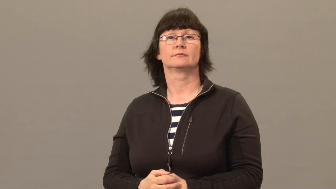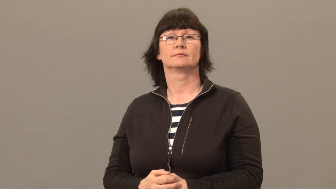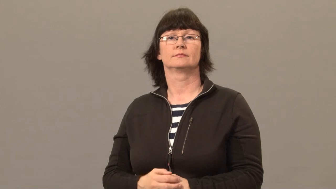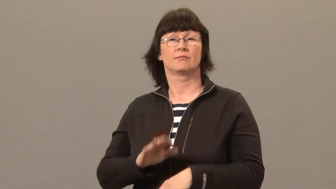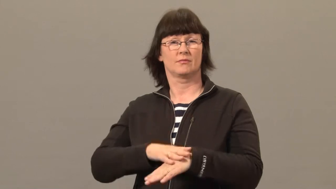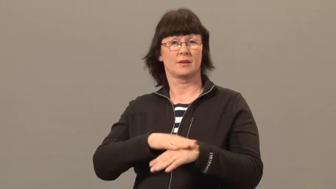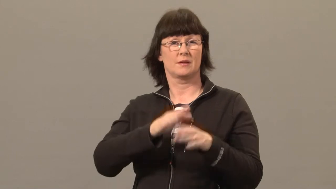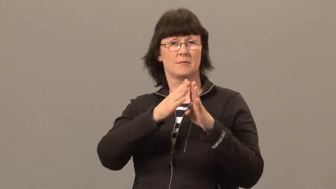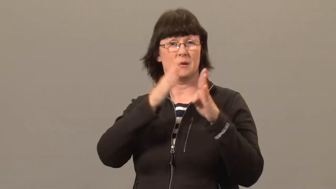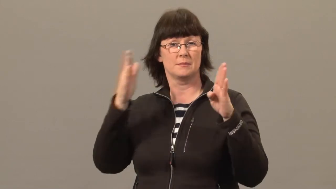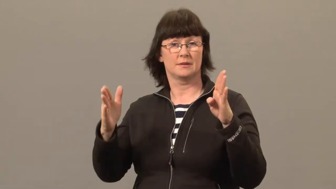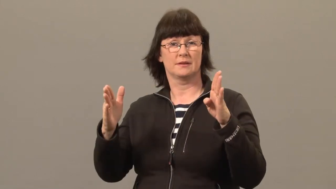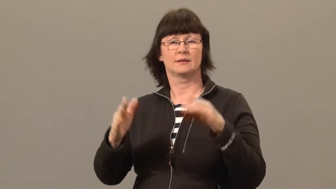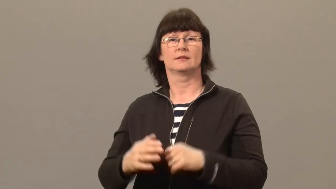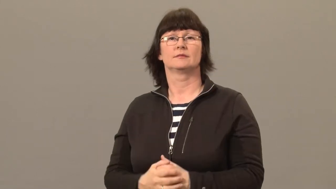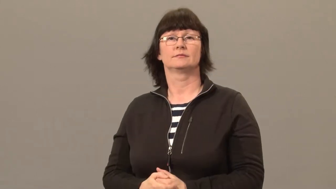Tímabil